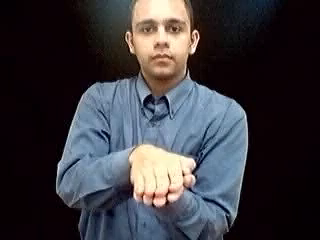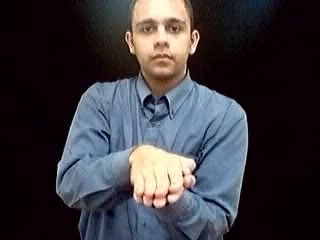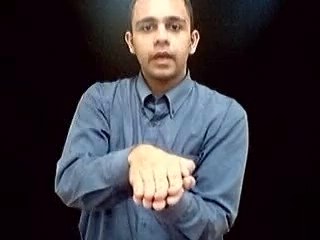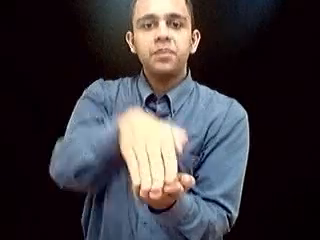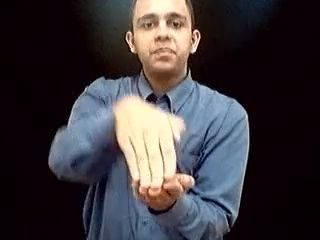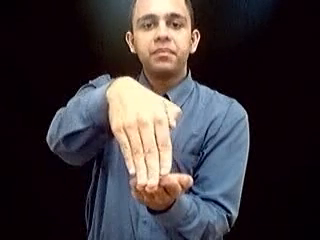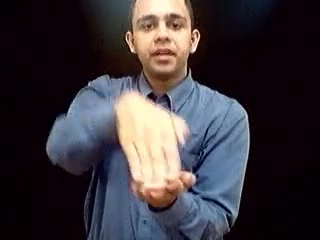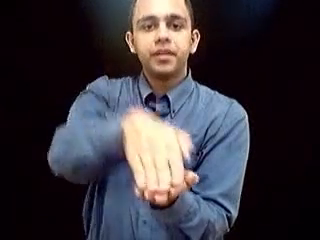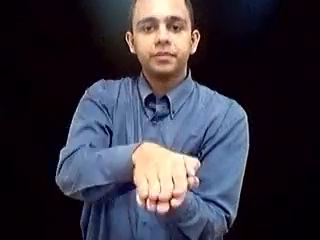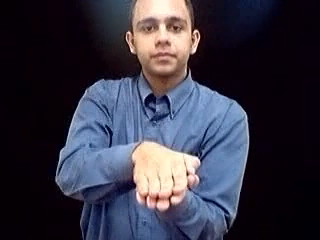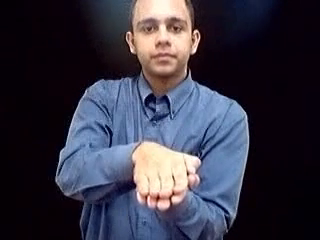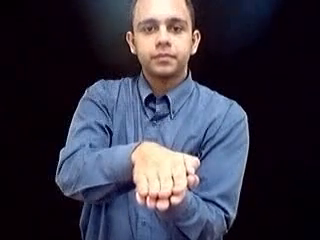imprimir